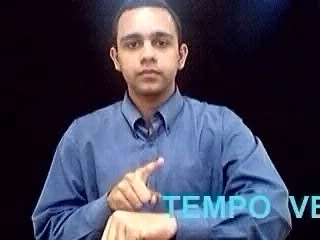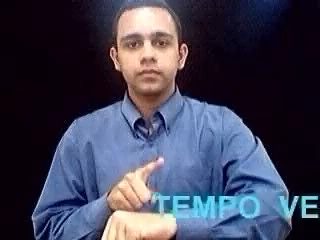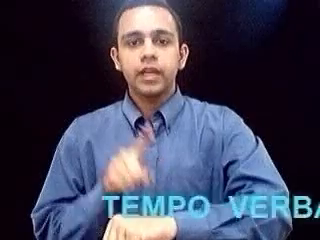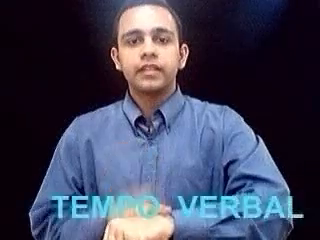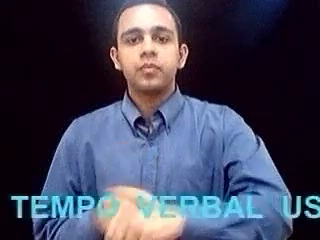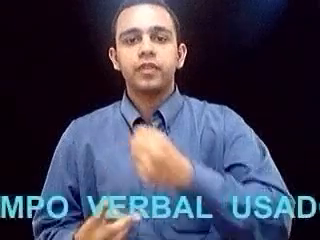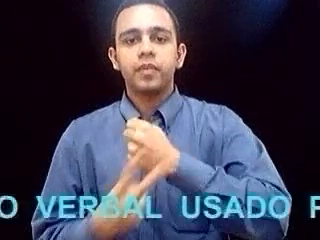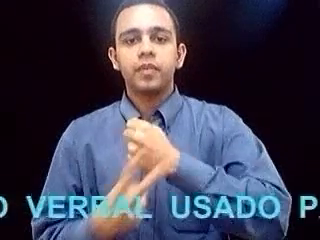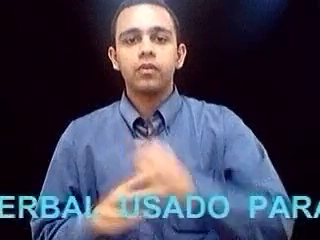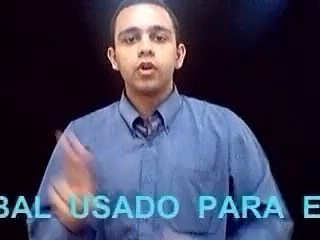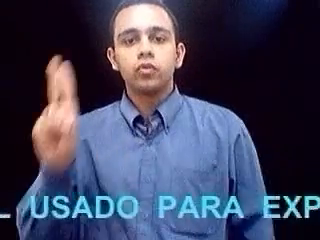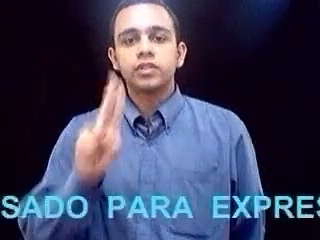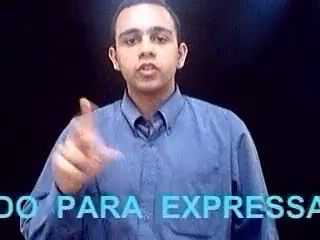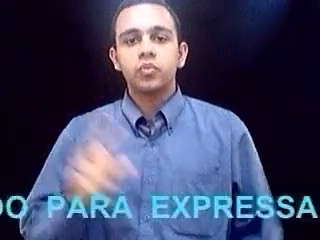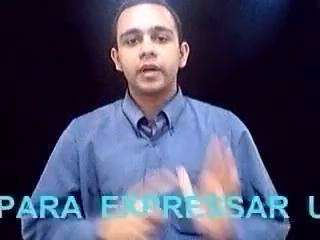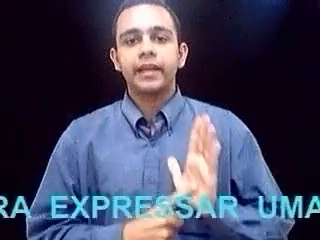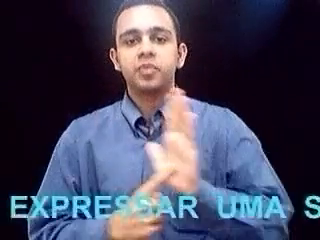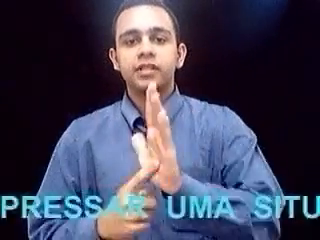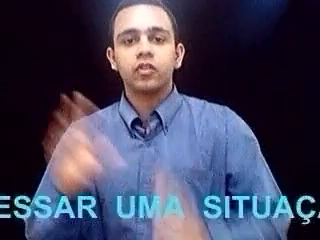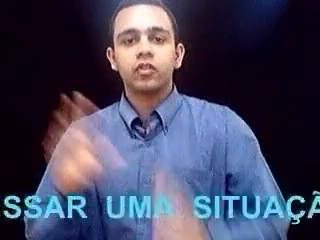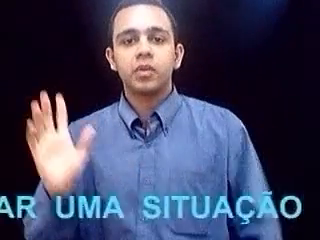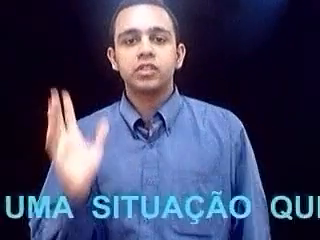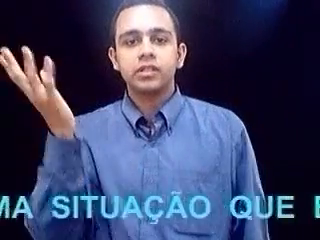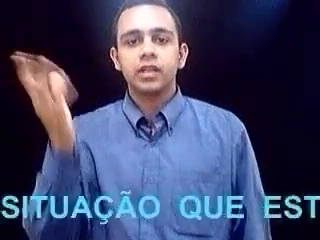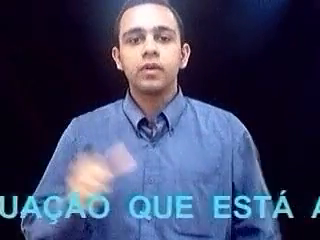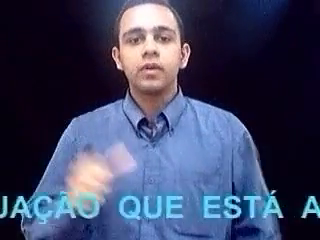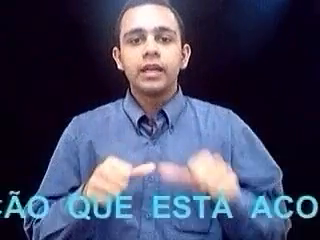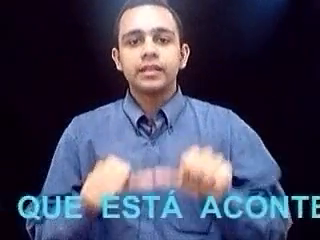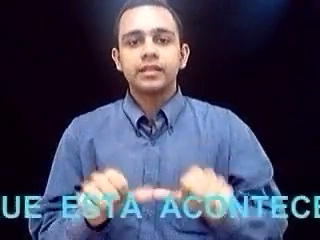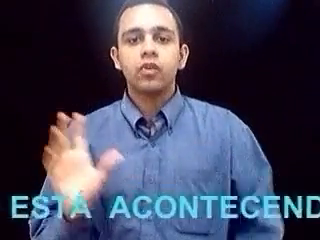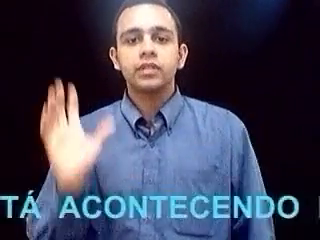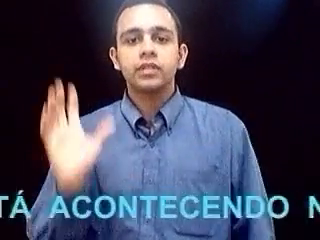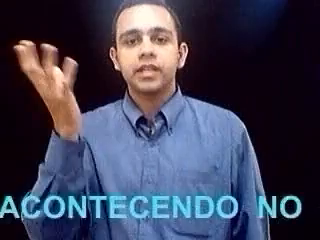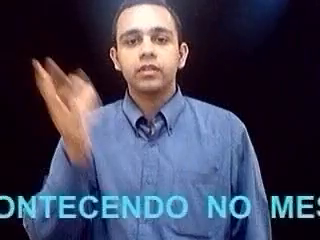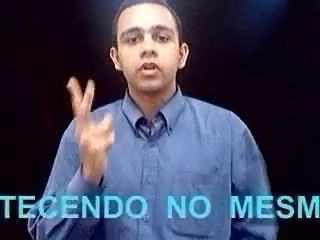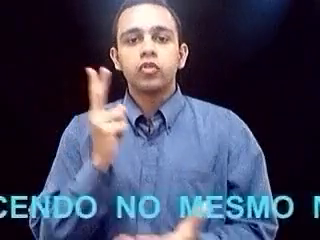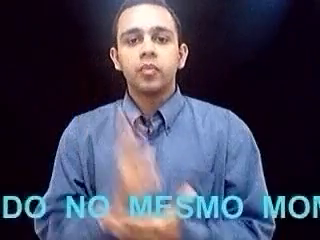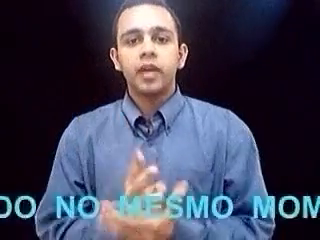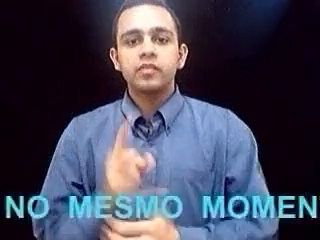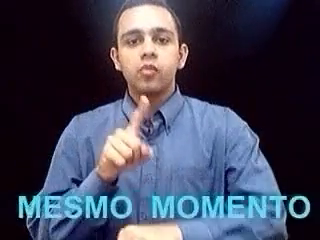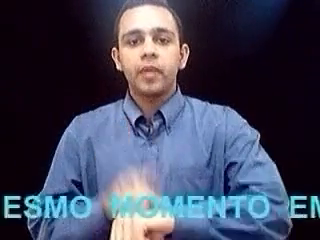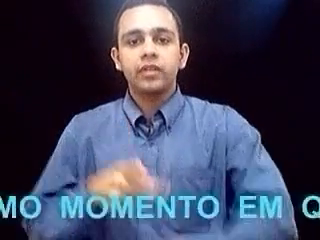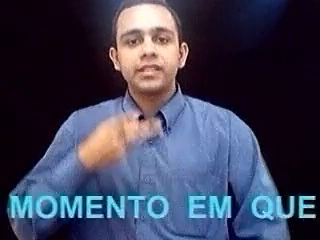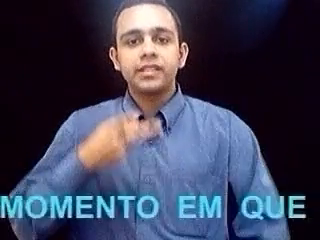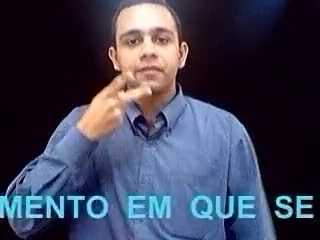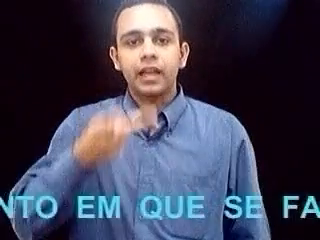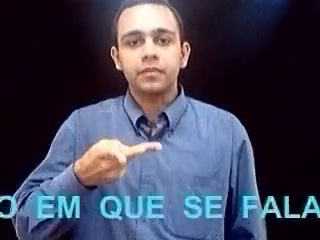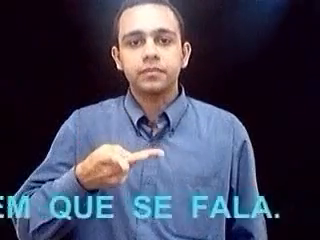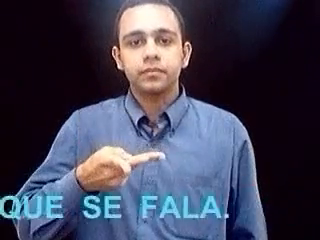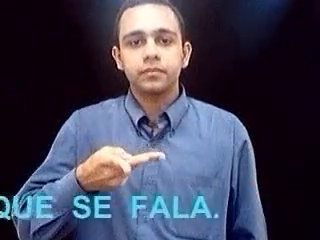Presente Conj